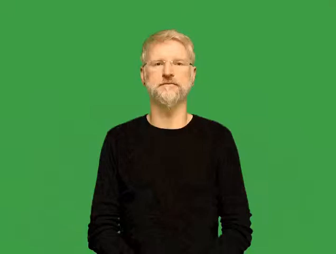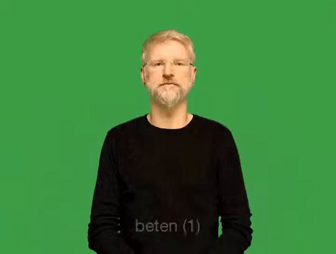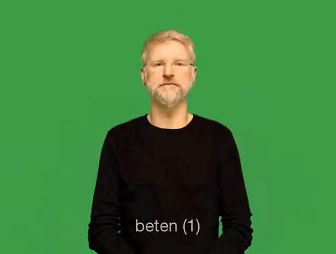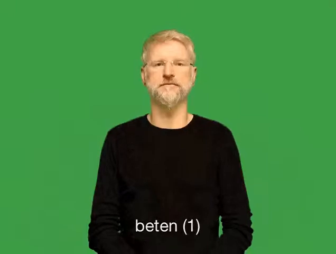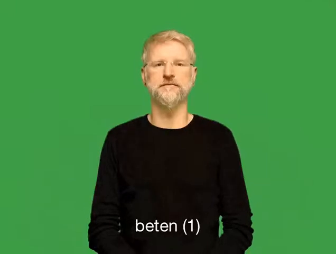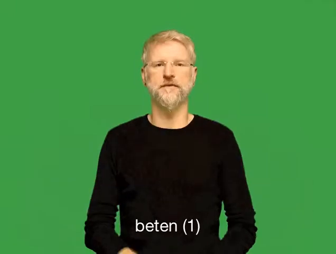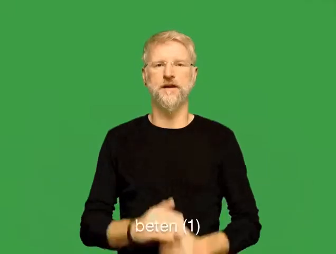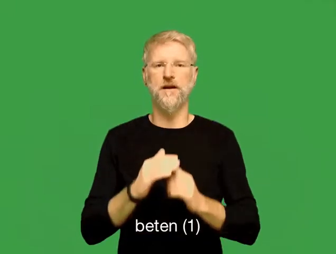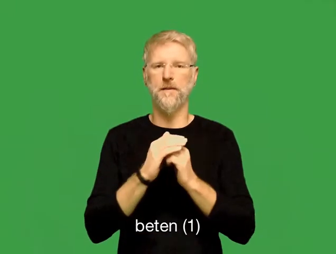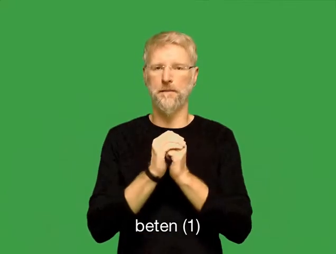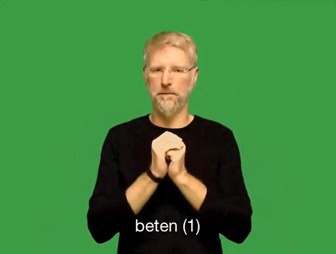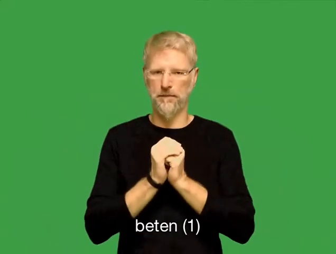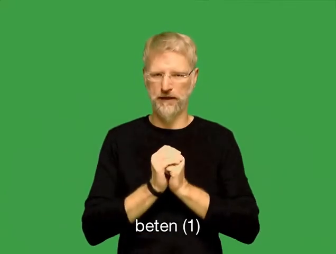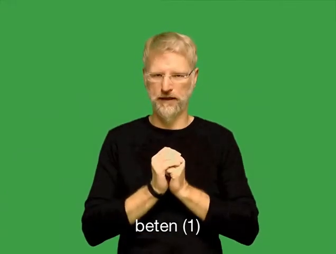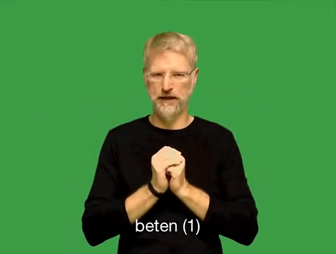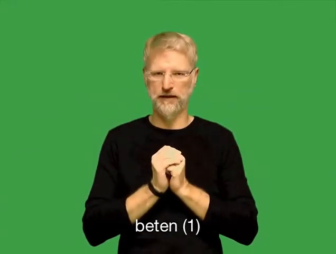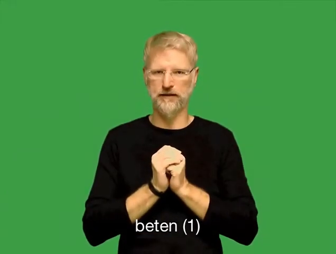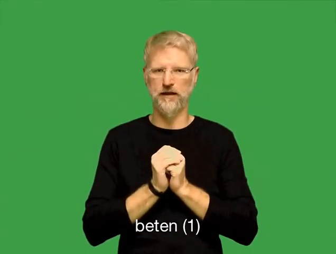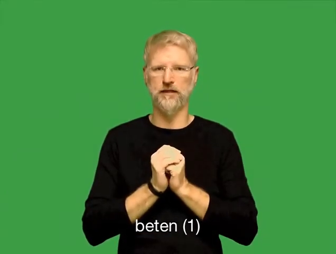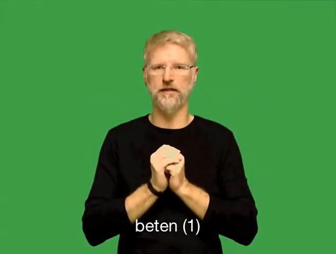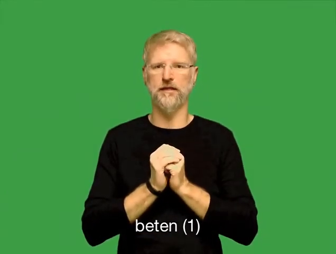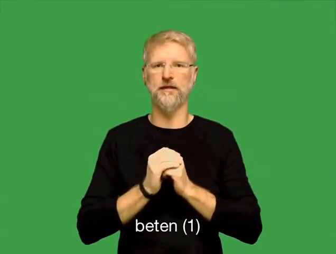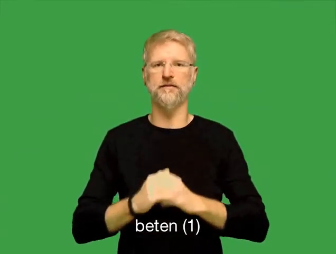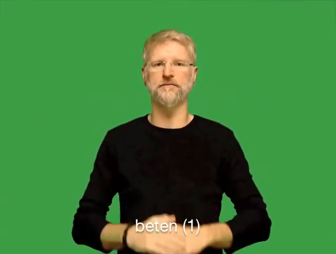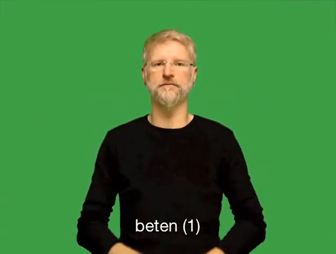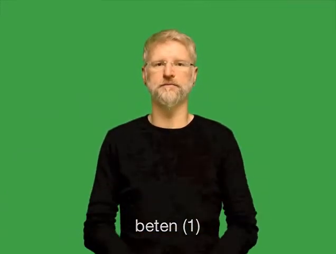beten